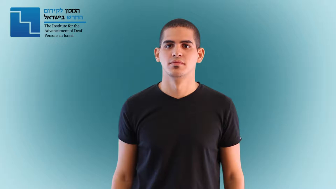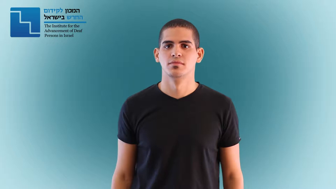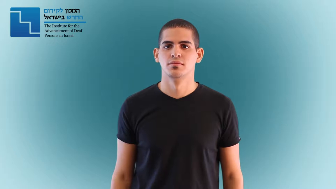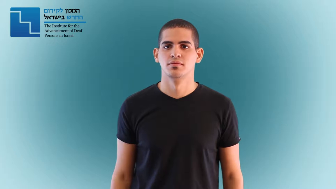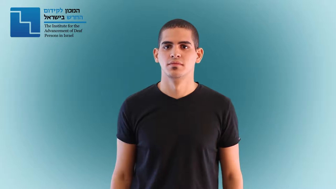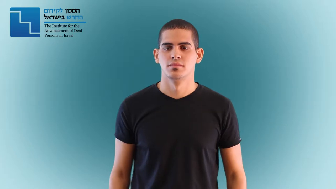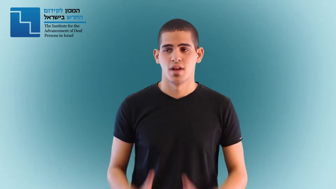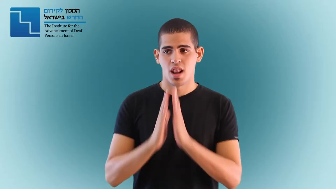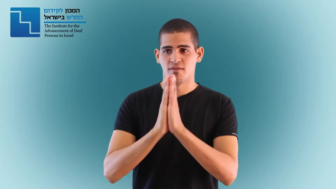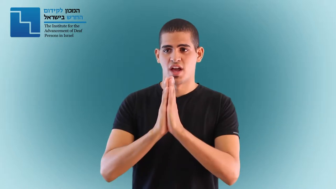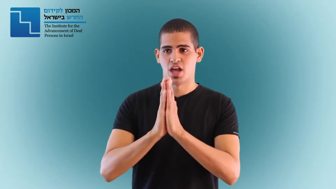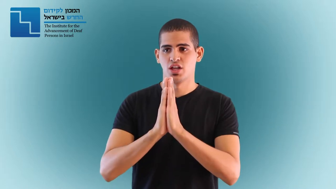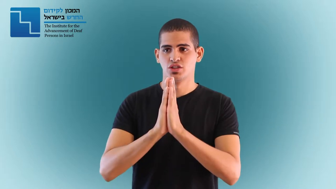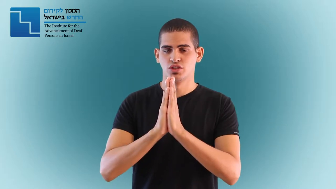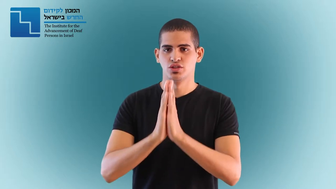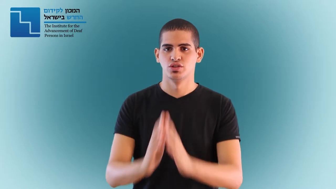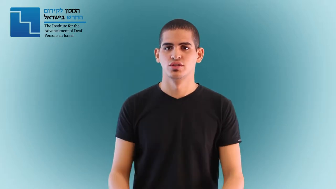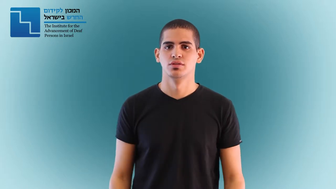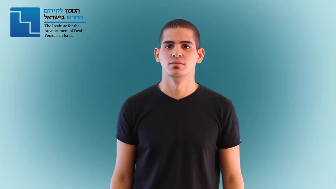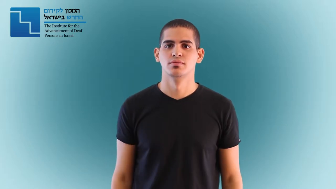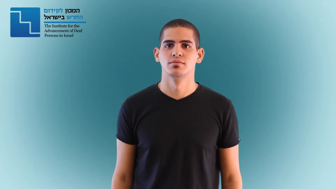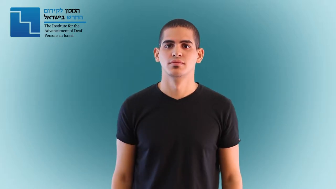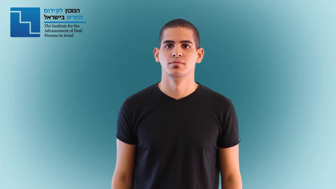לבקש